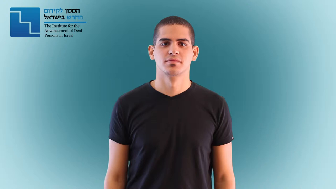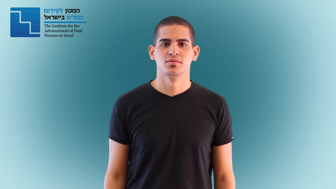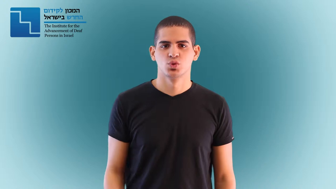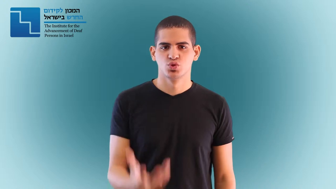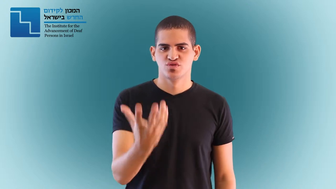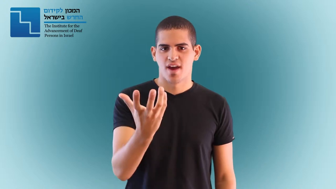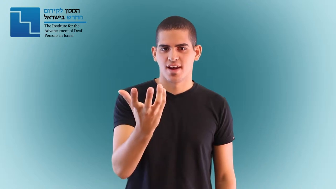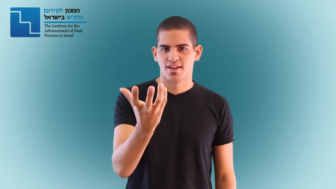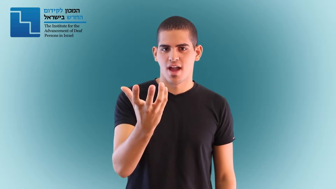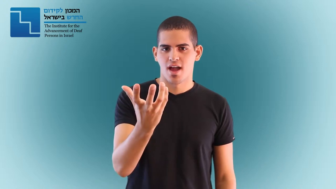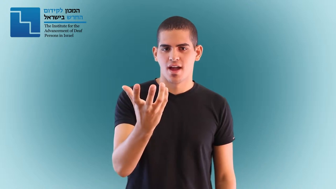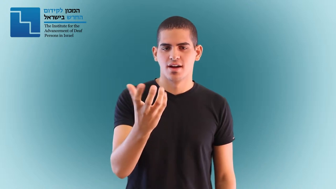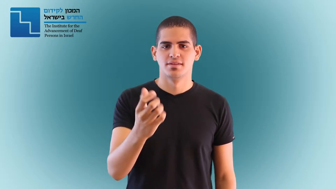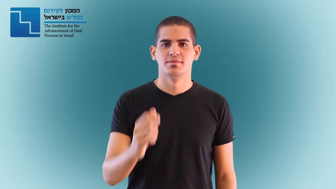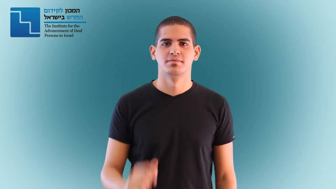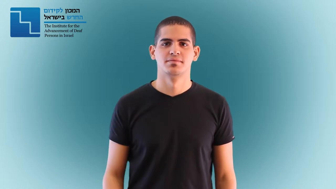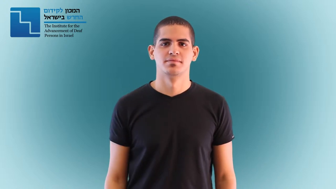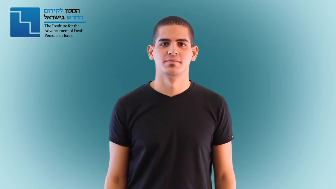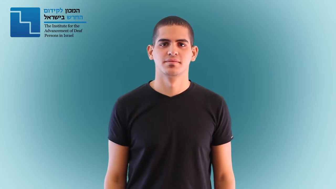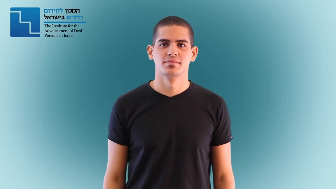סופגנייה